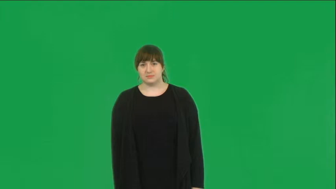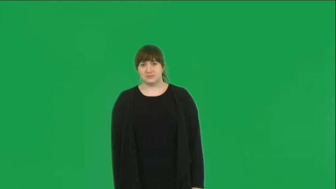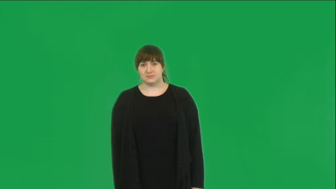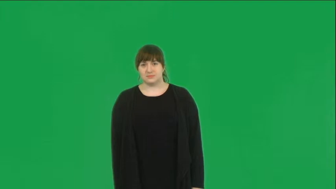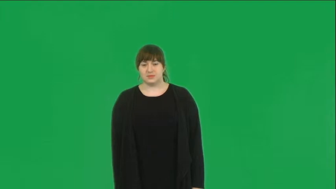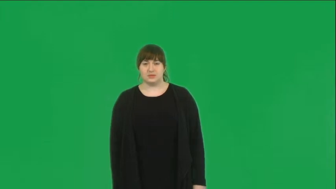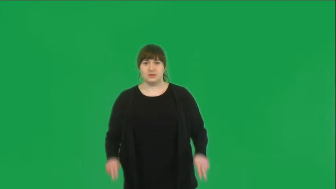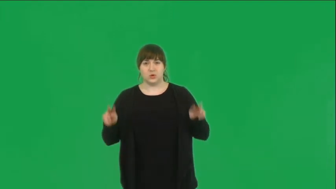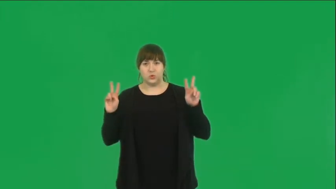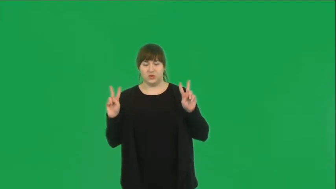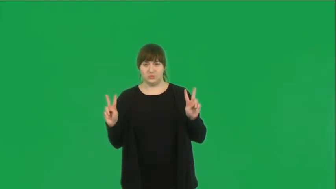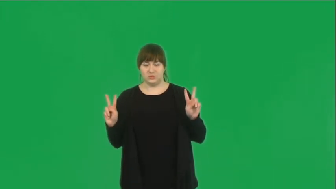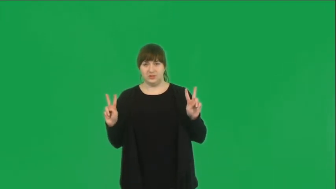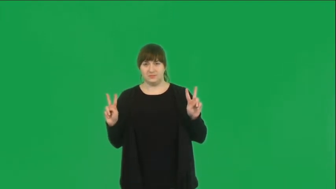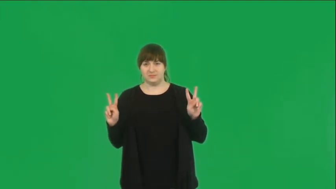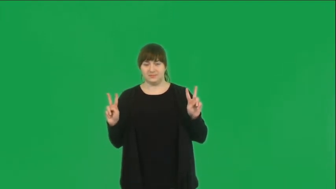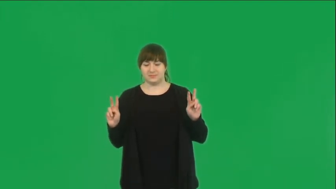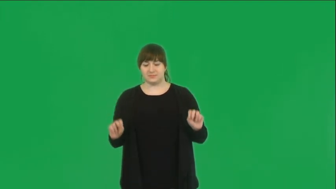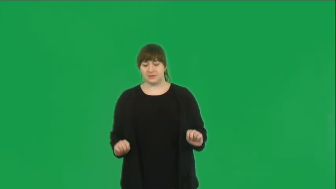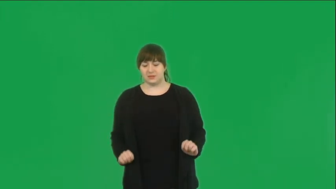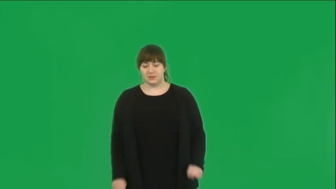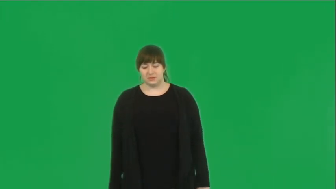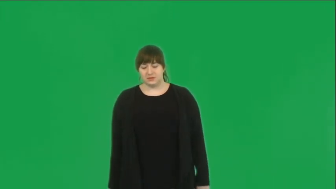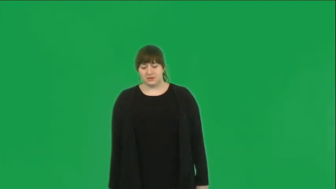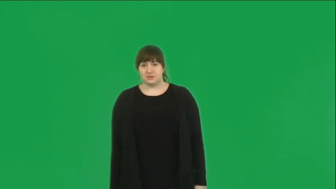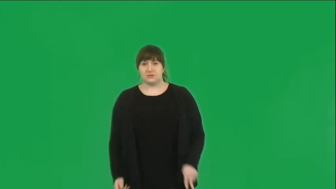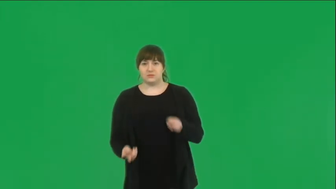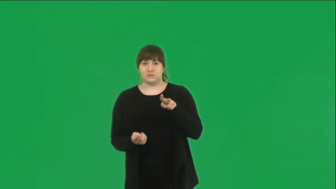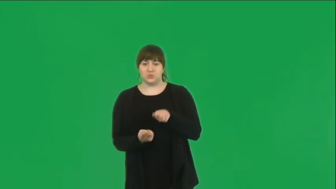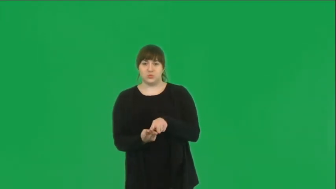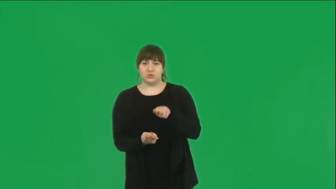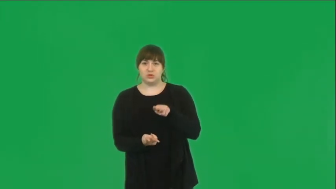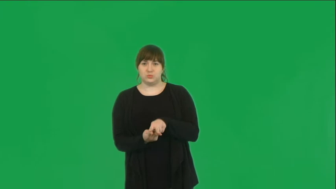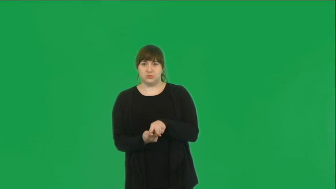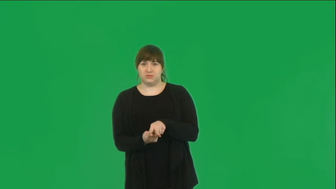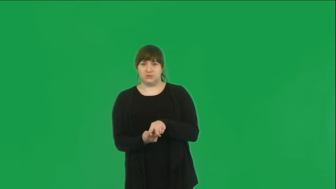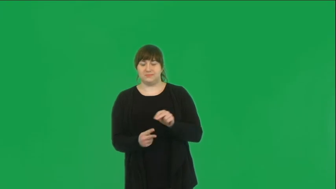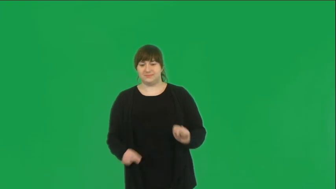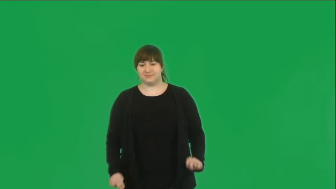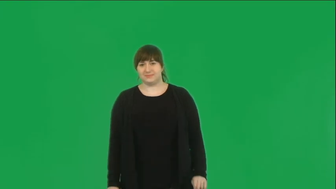współżyć płciowo